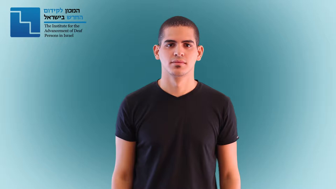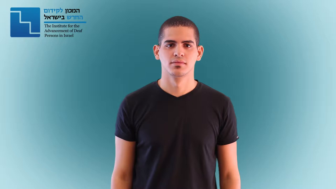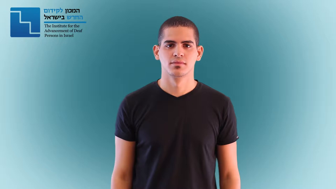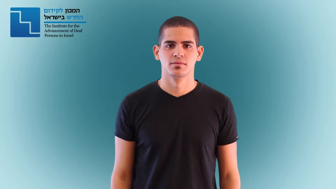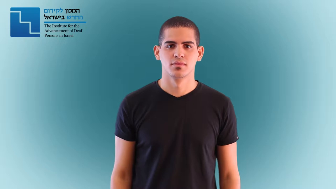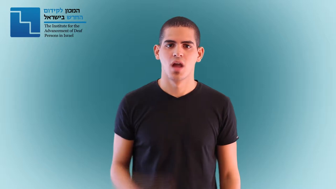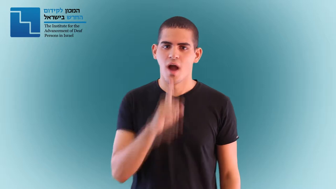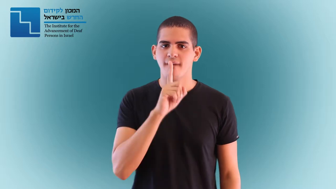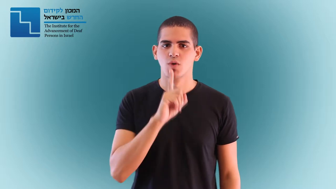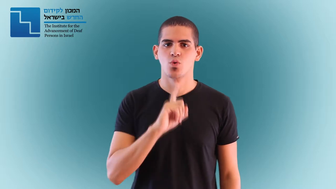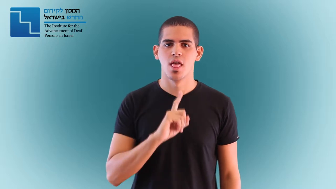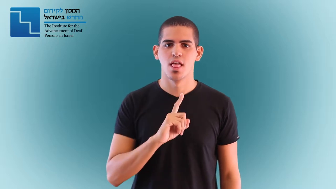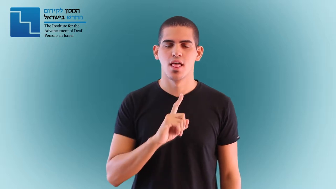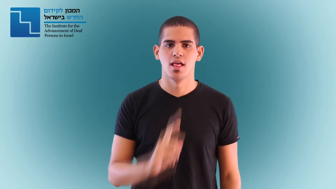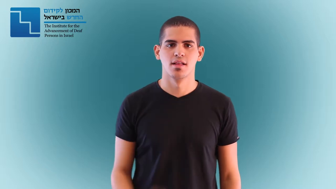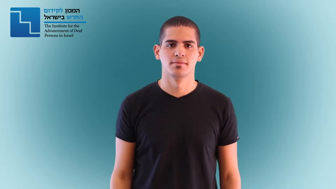עפולה